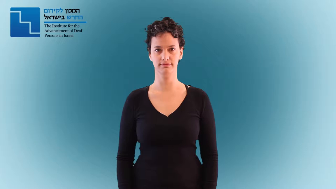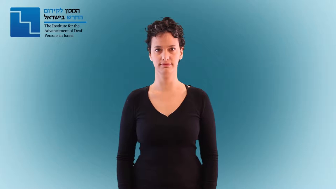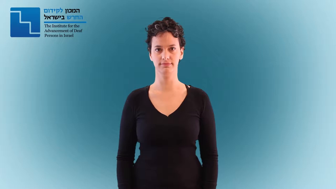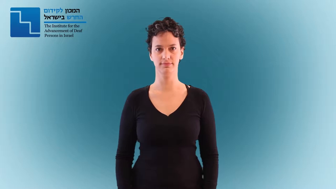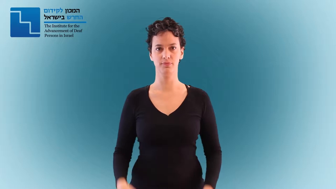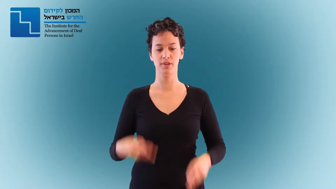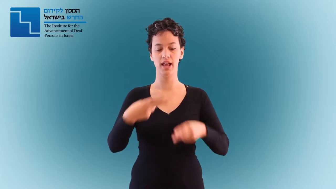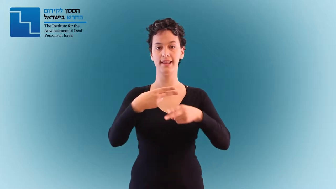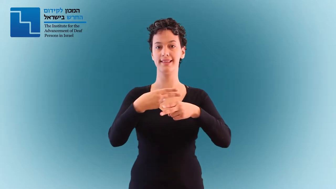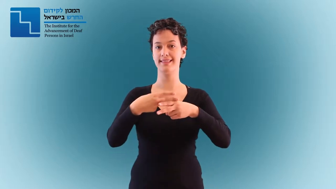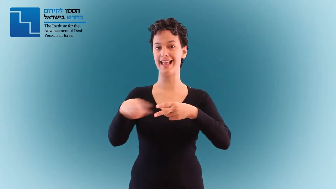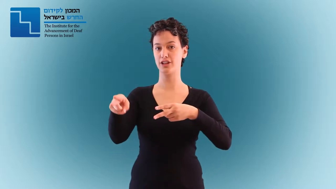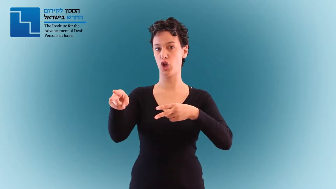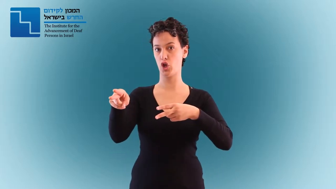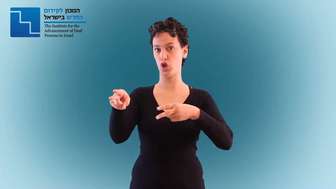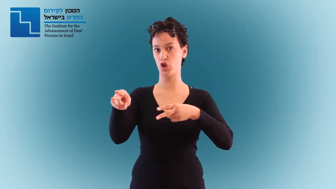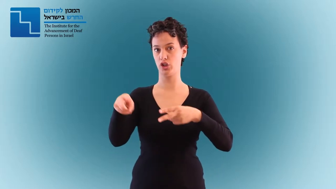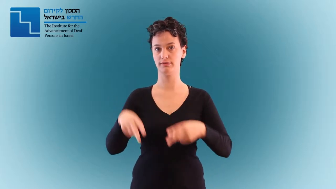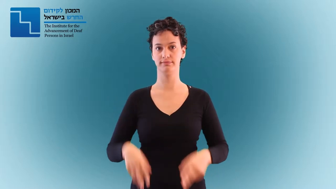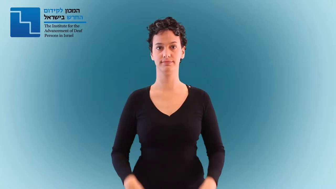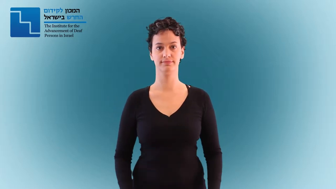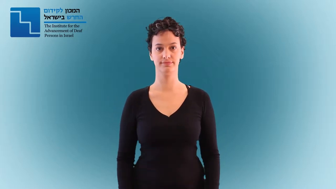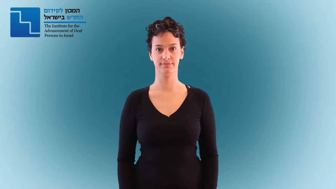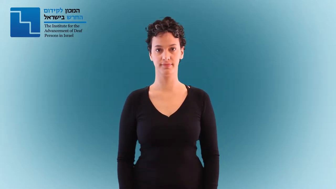נטו